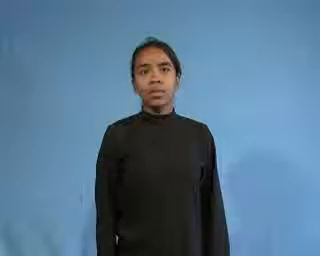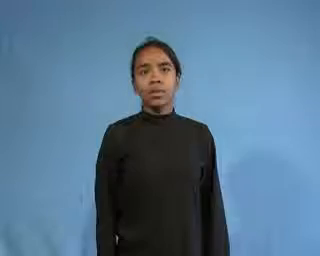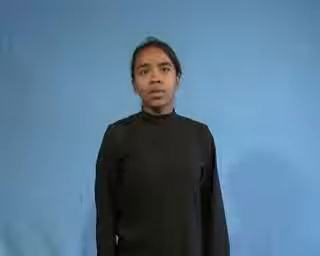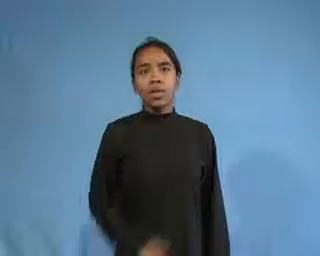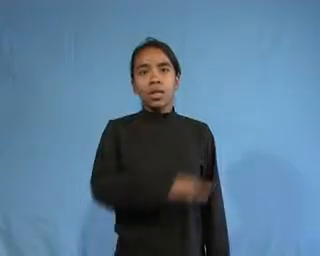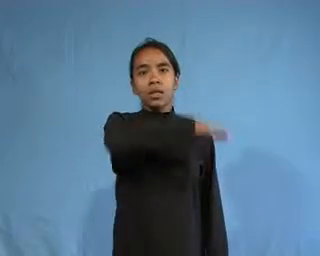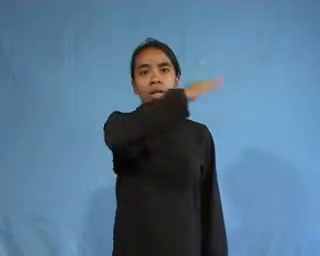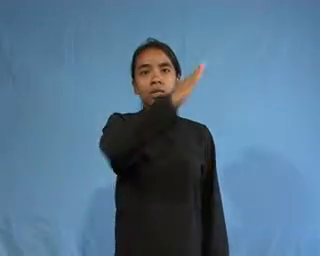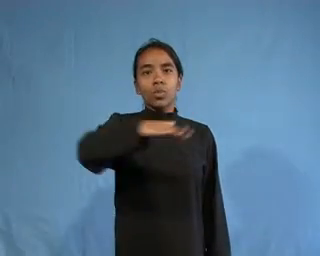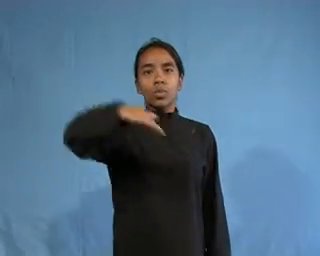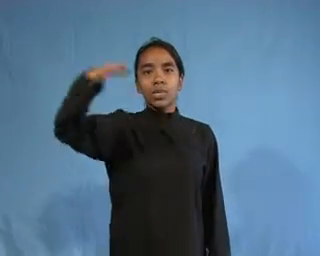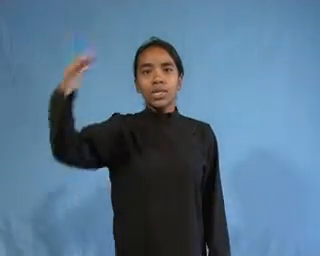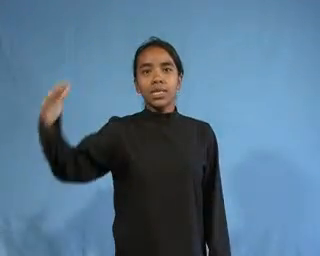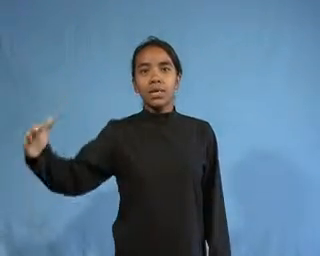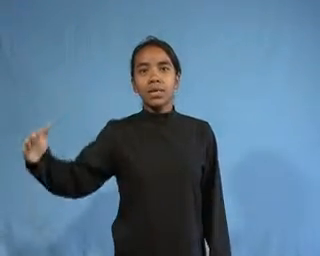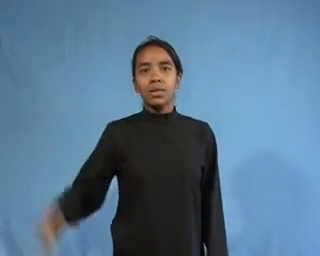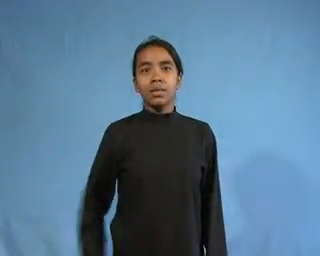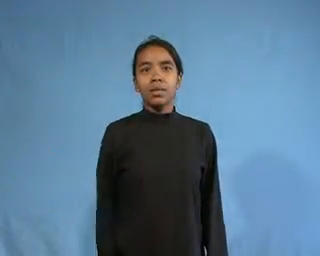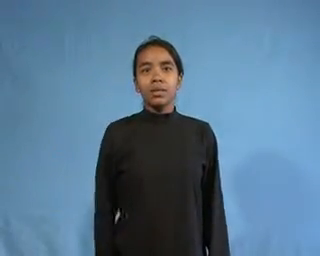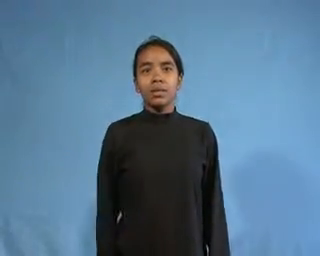tendrombohitra